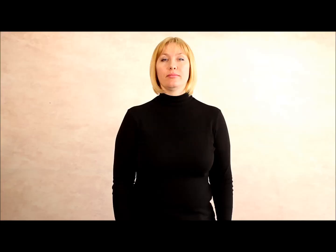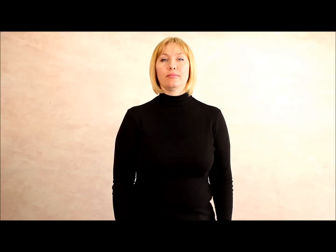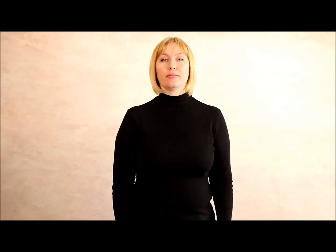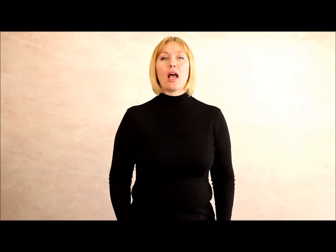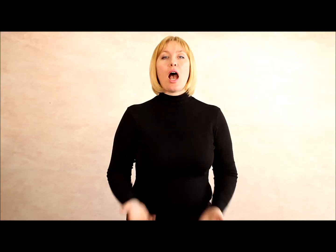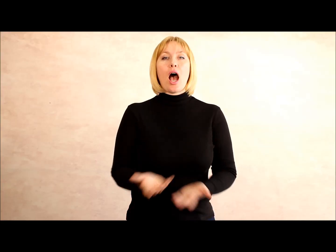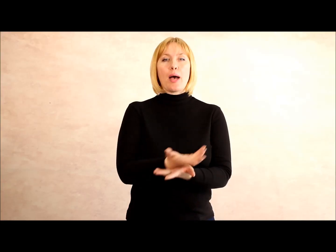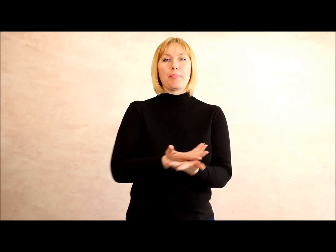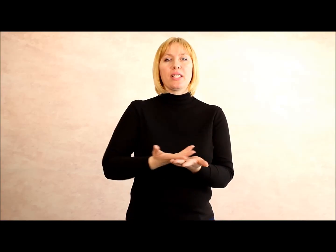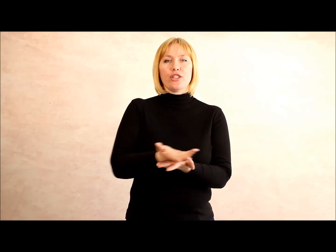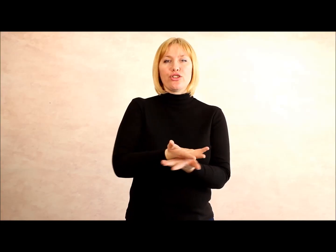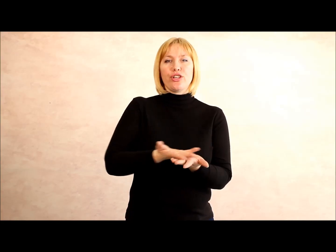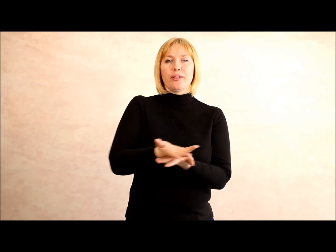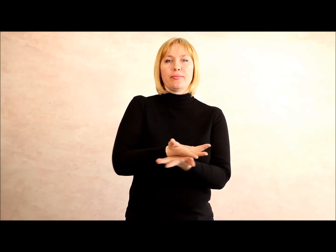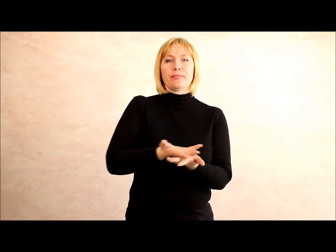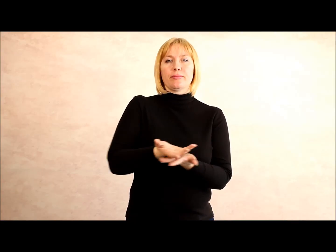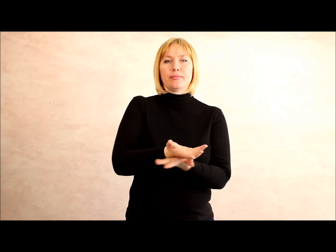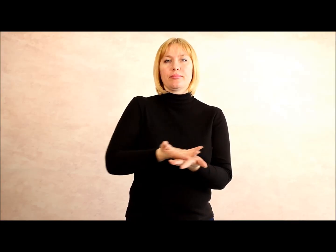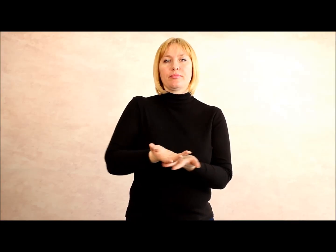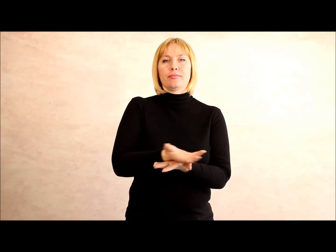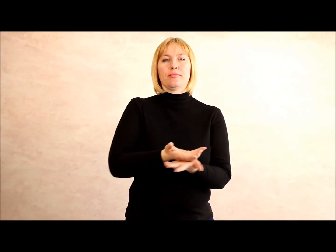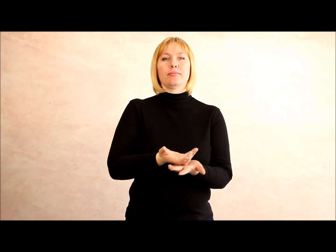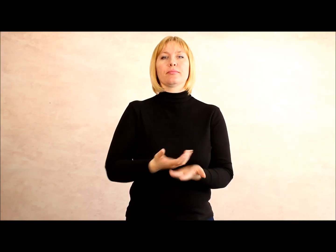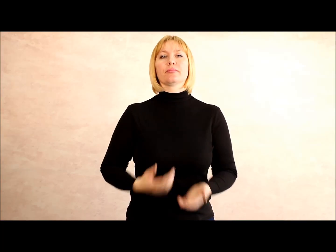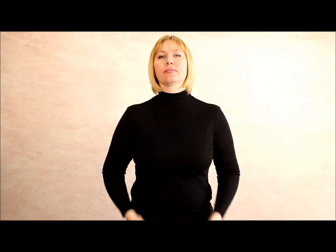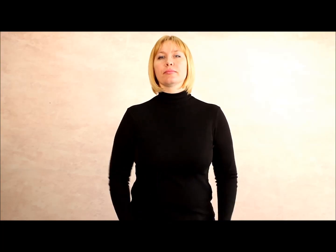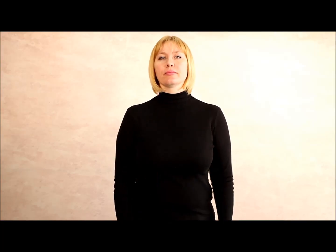A prăji